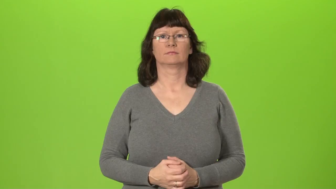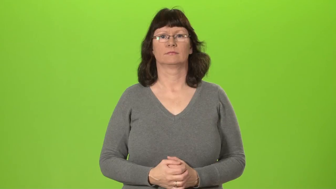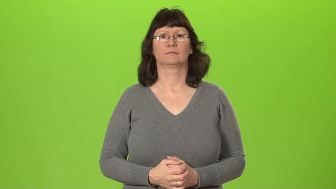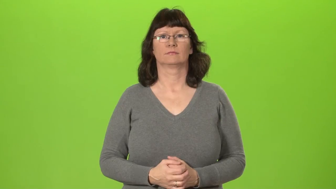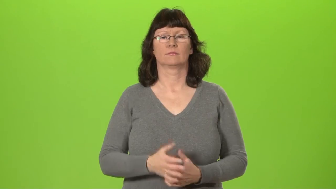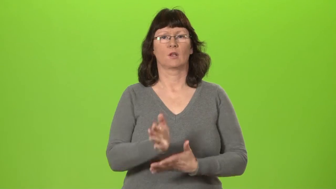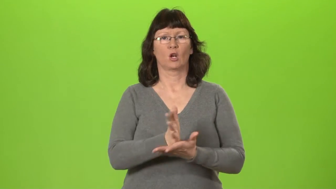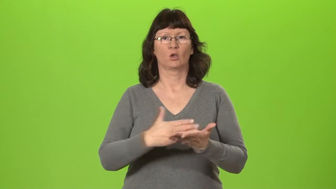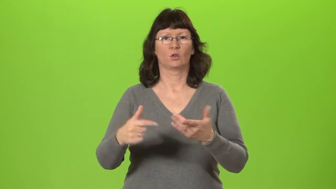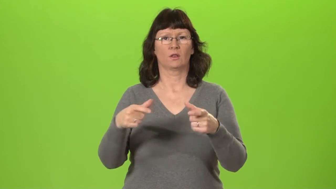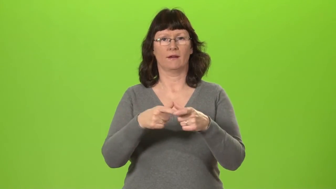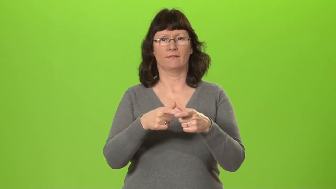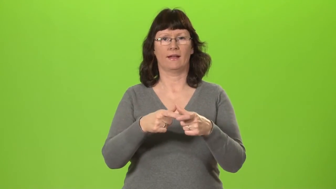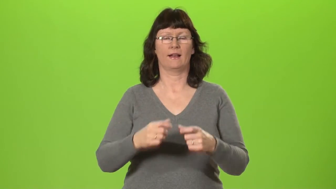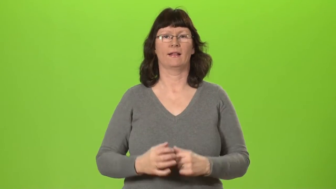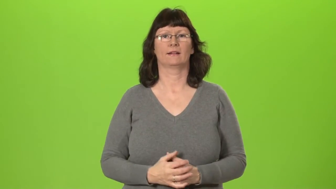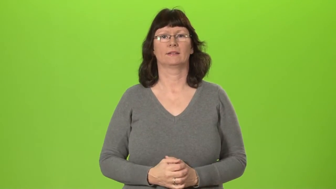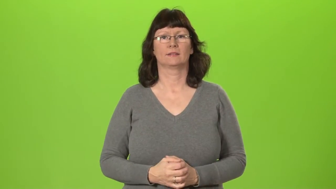Hlutafélag